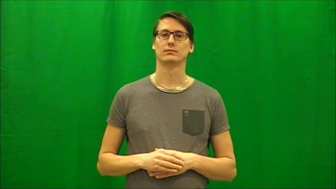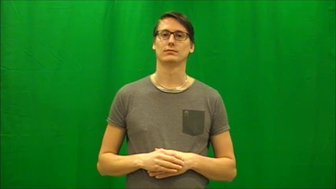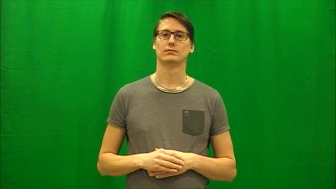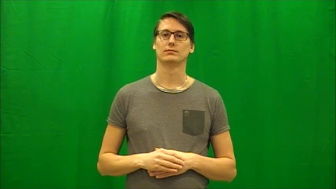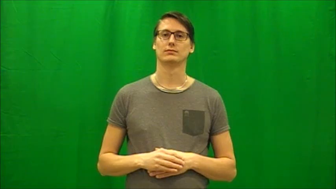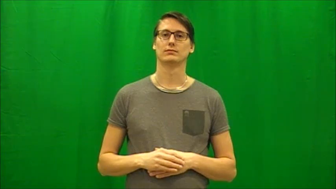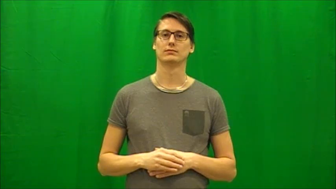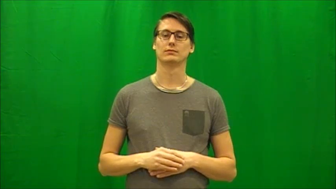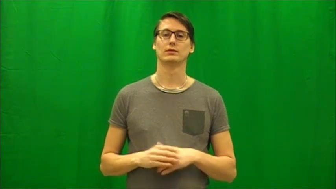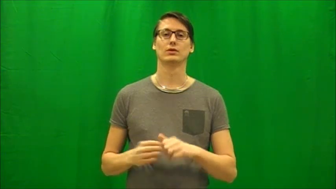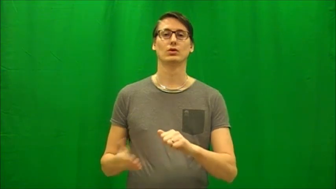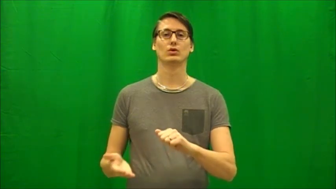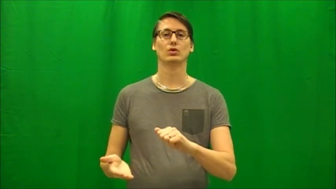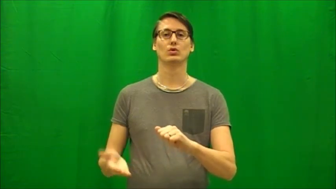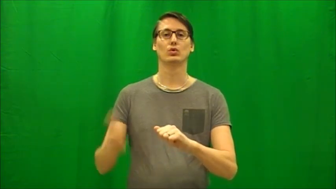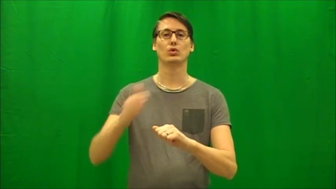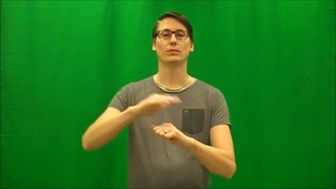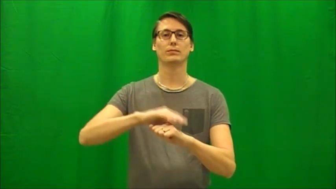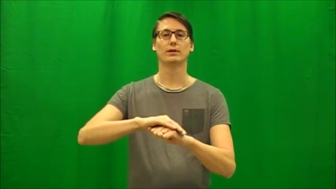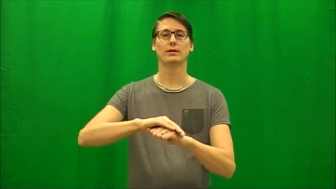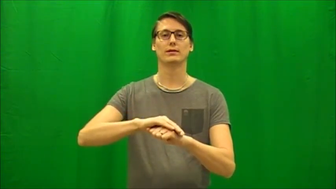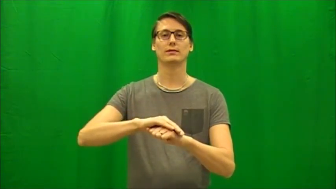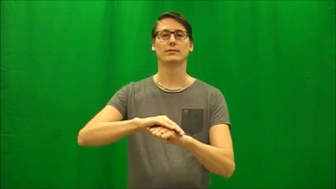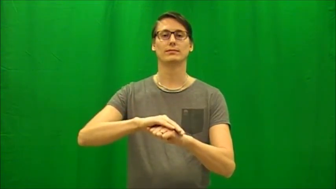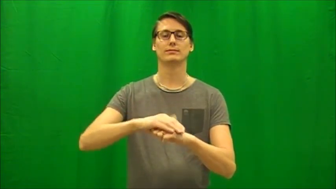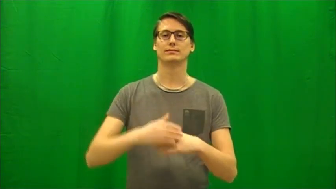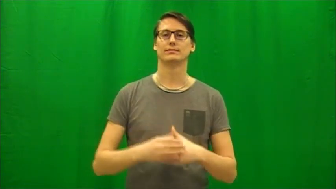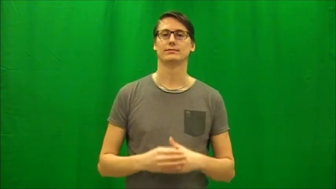DOP